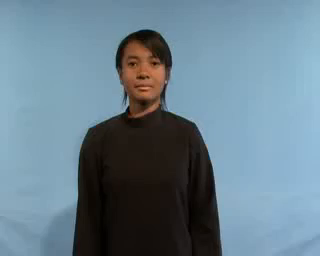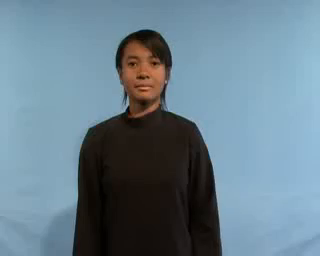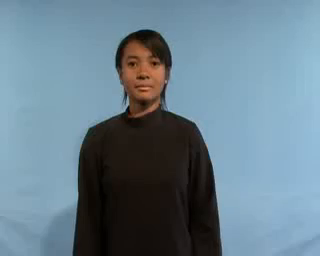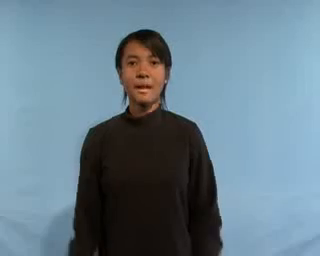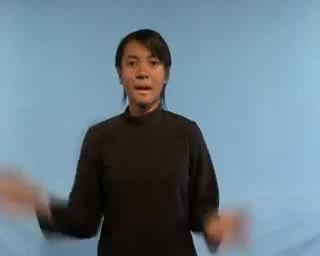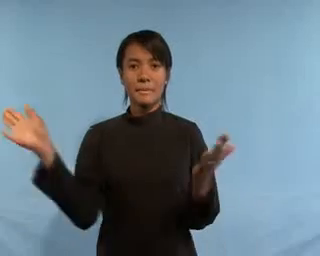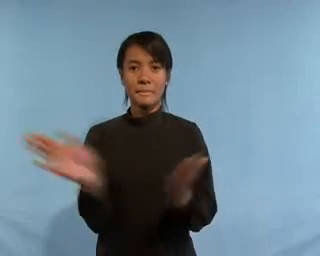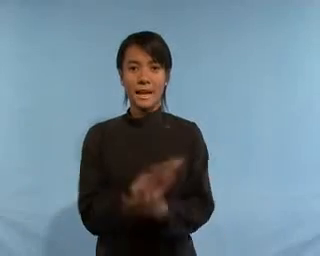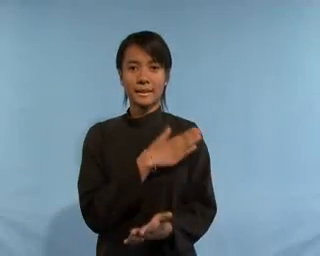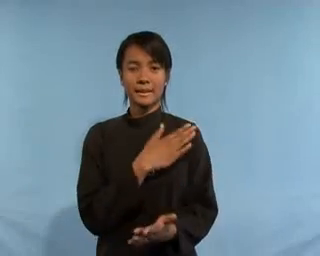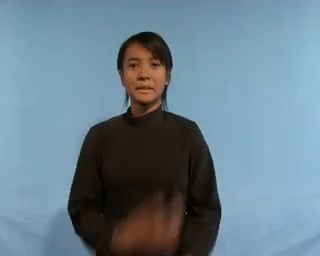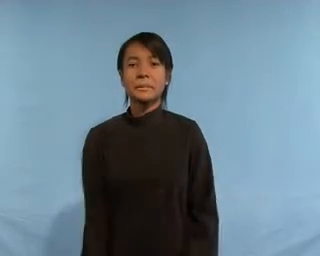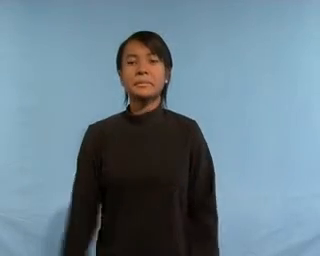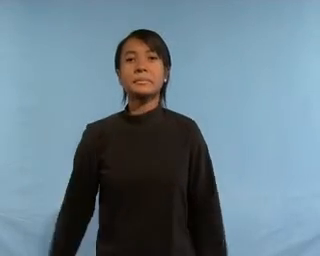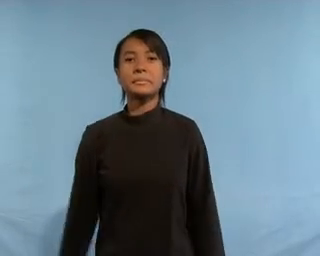bedy